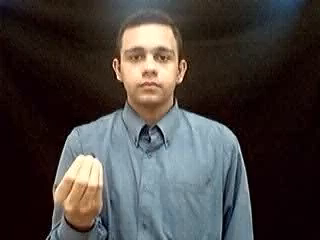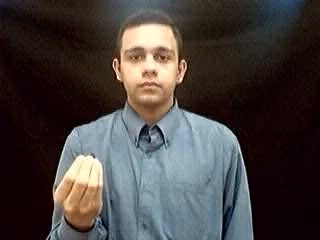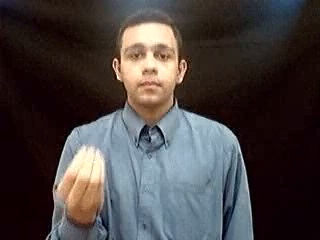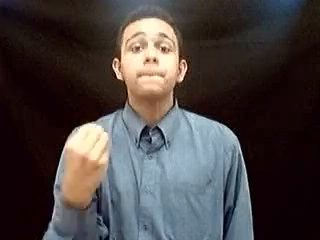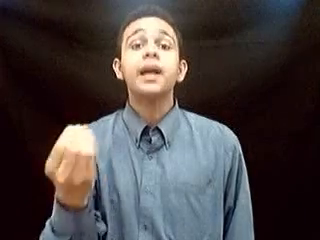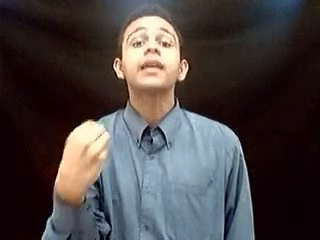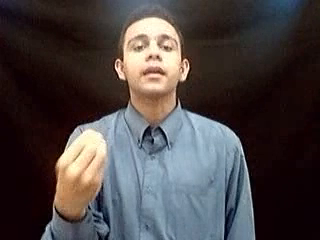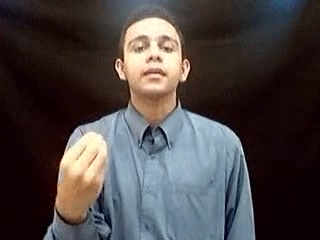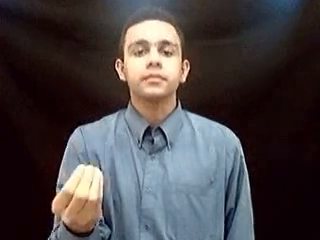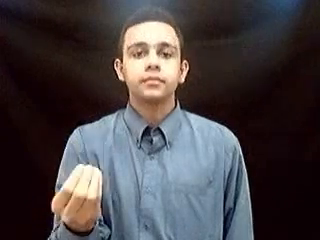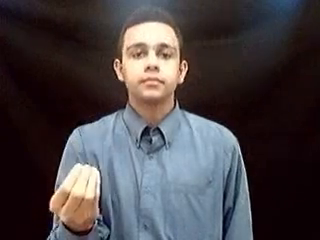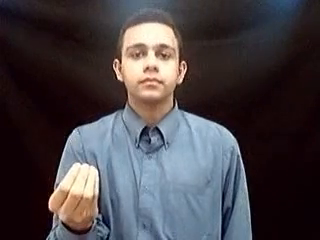praque